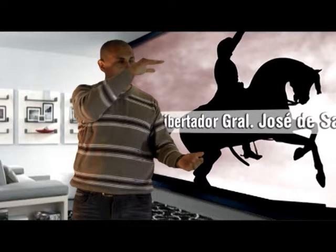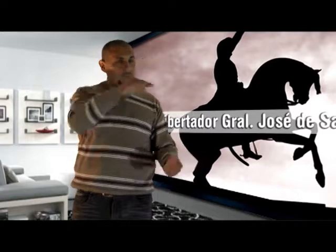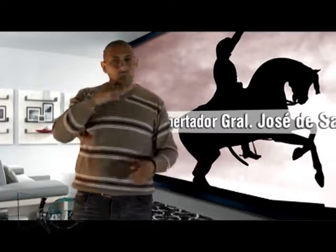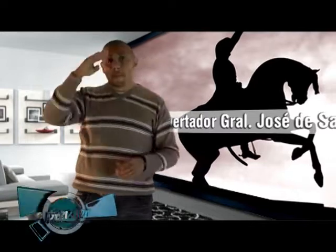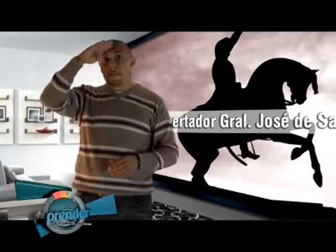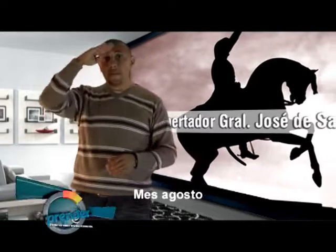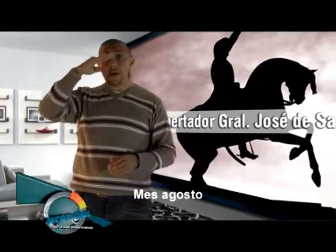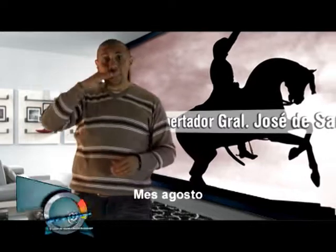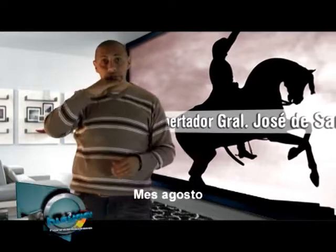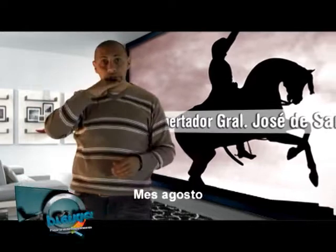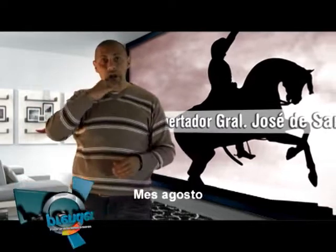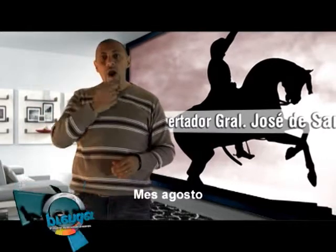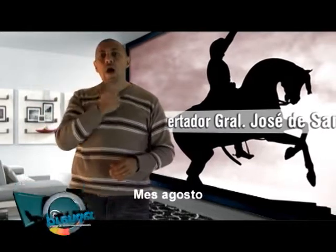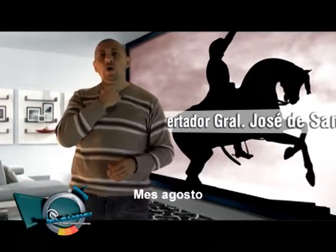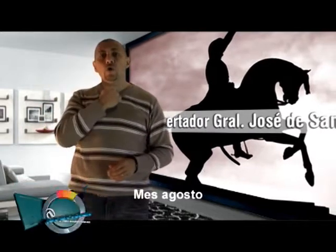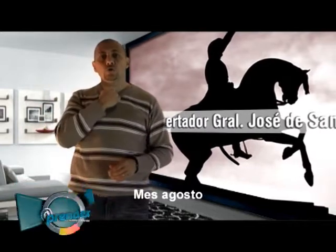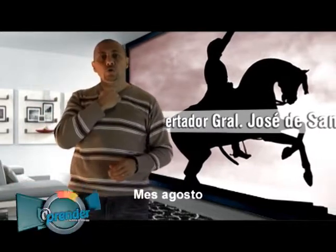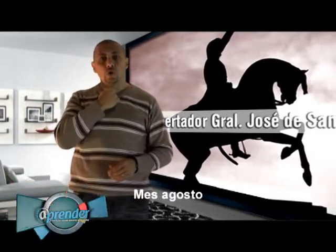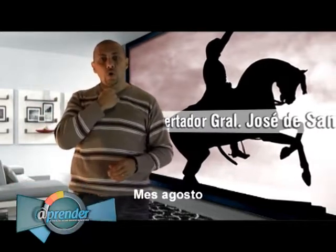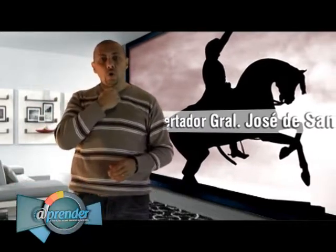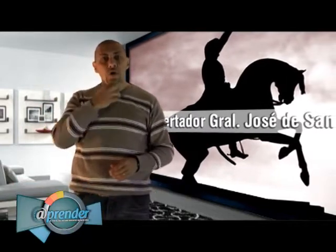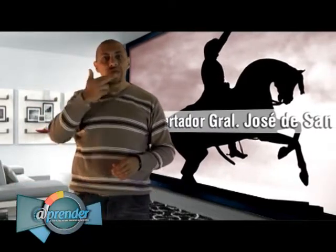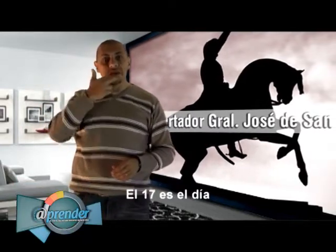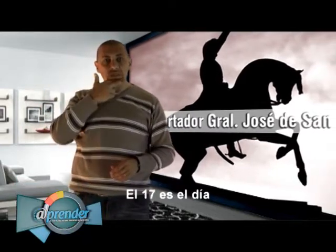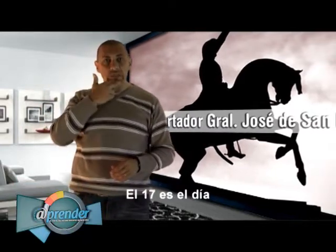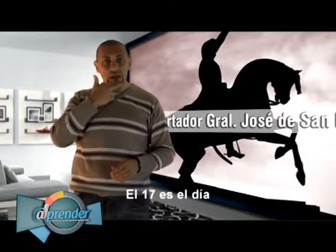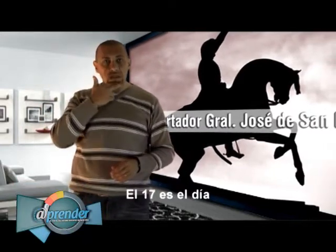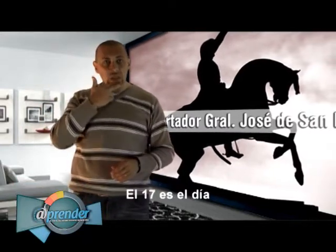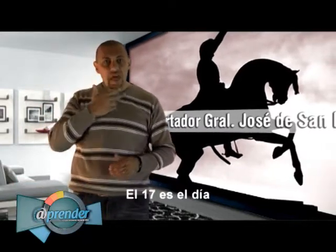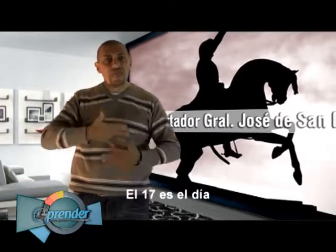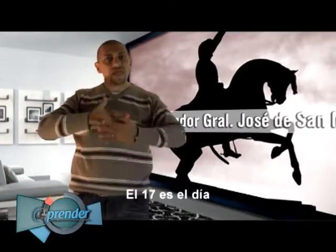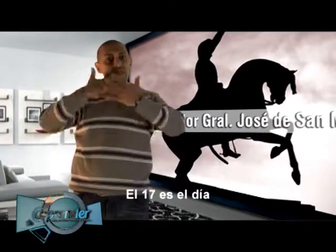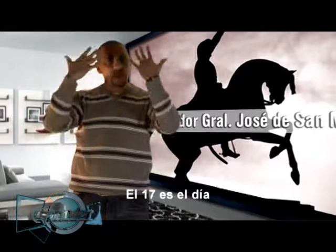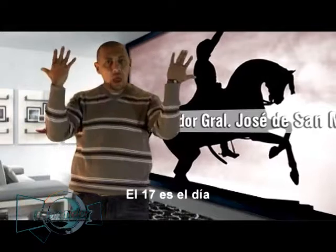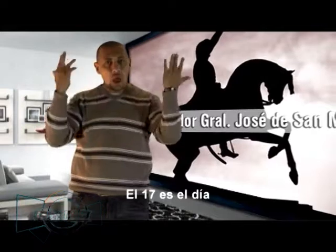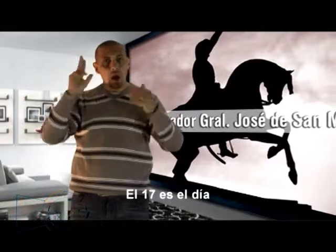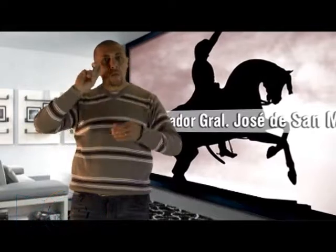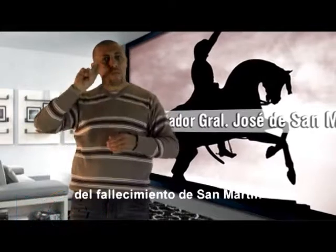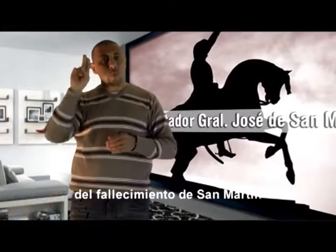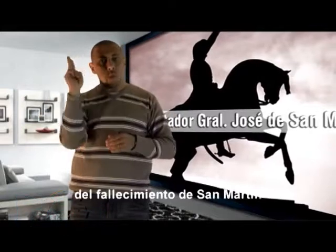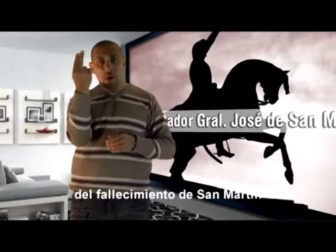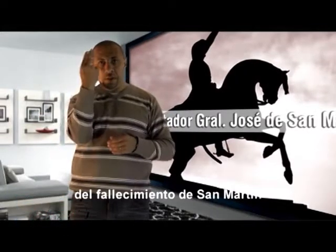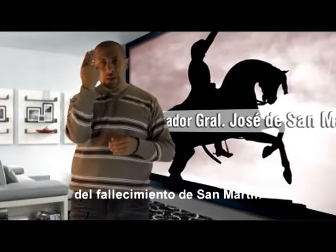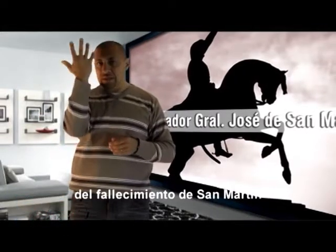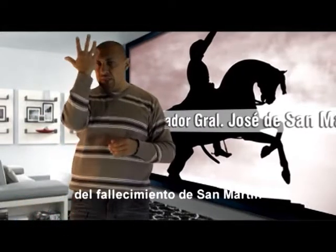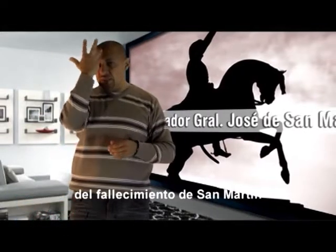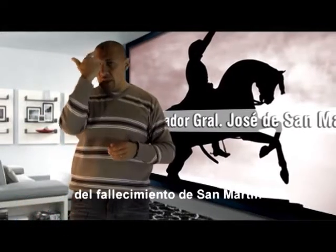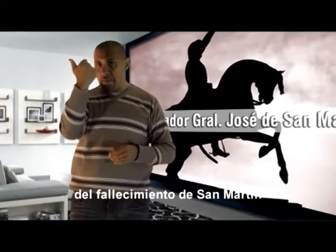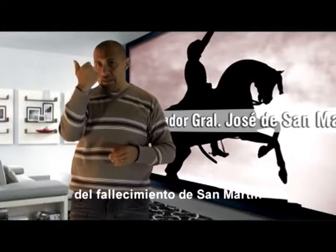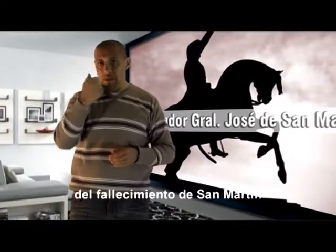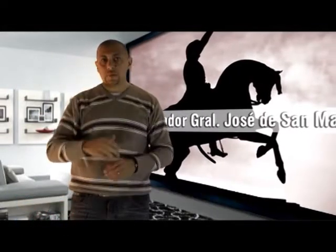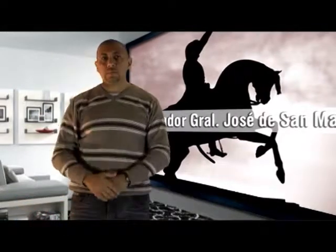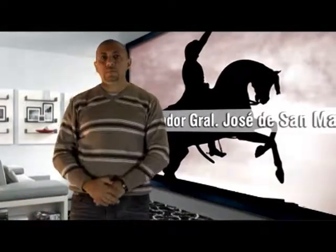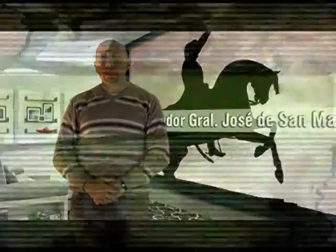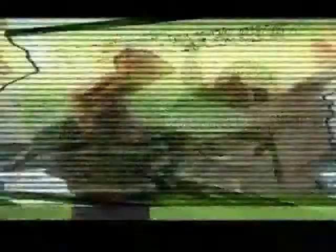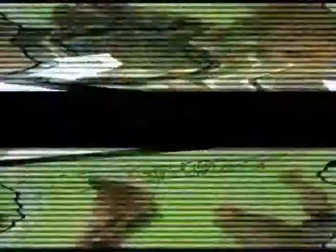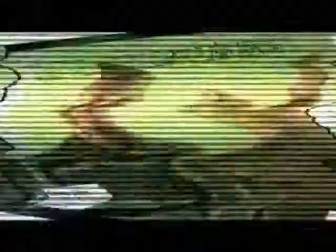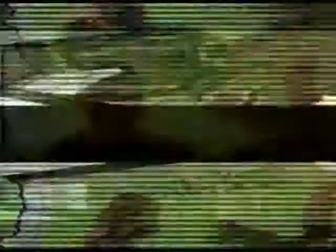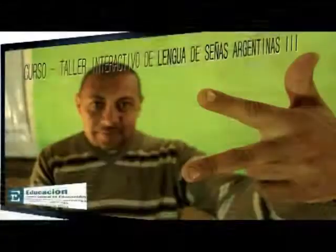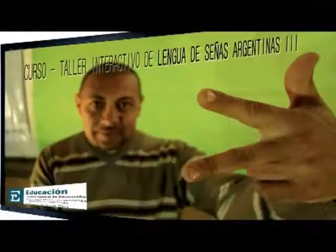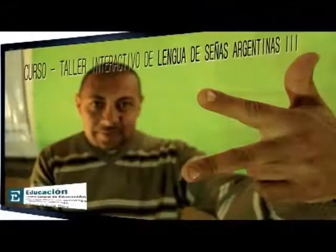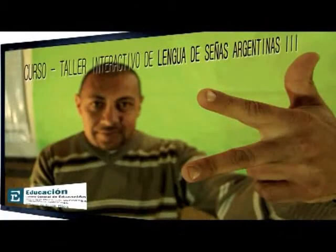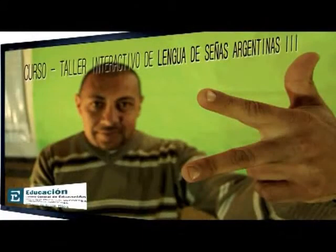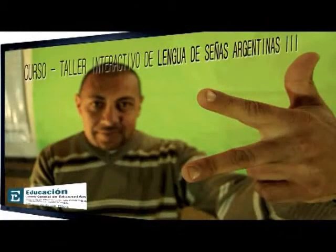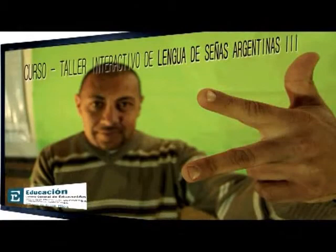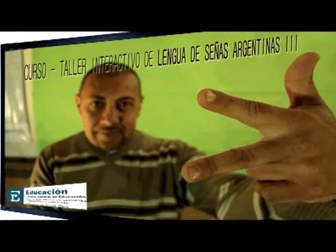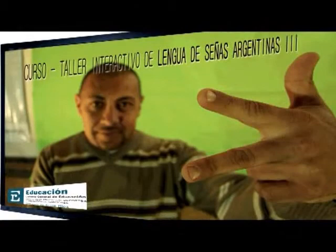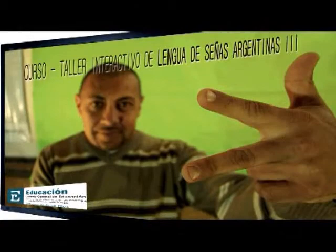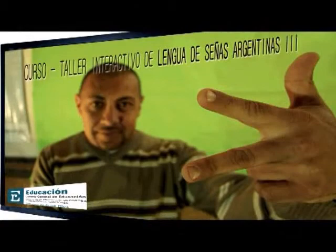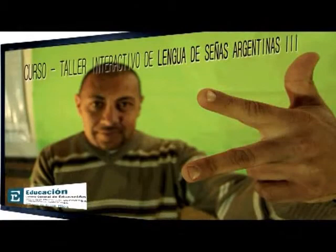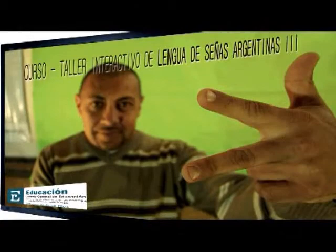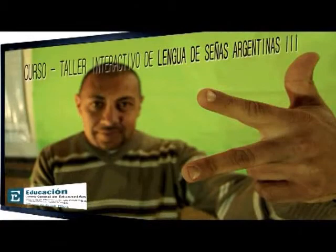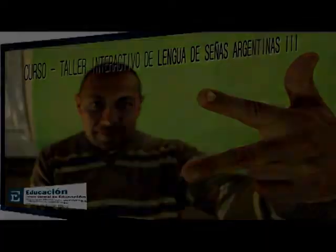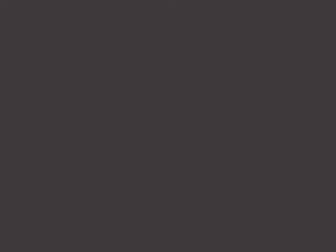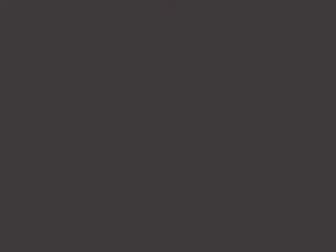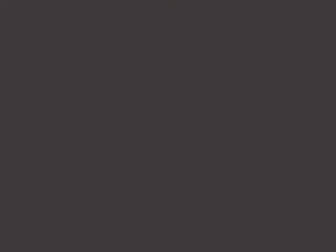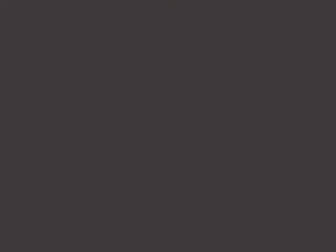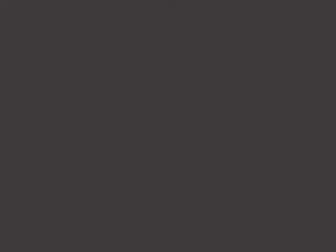17 de Agosto